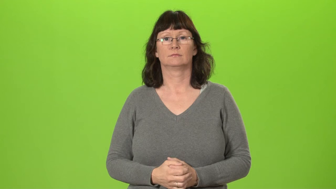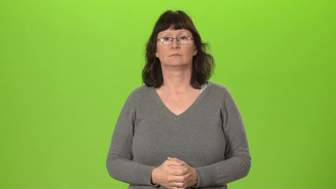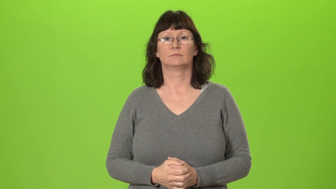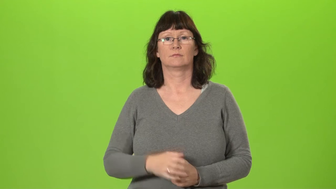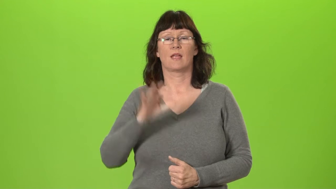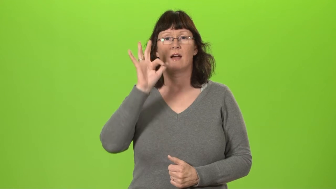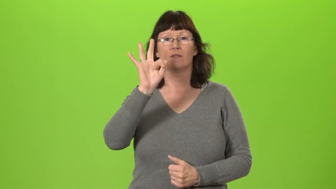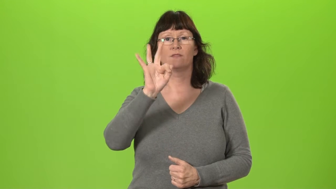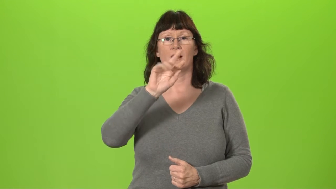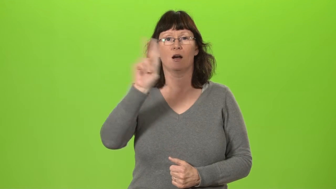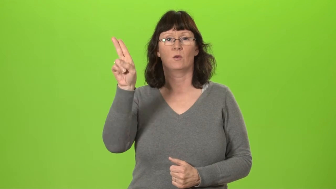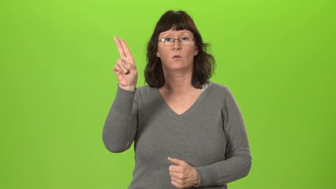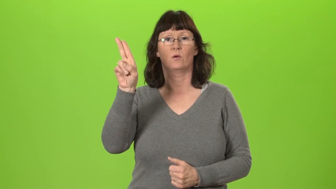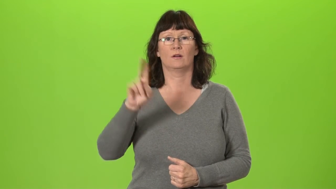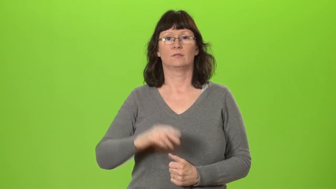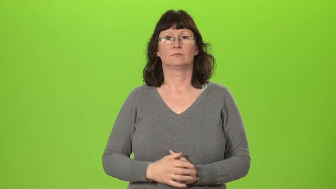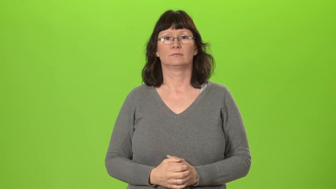FH